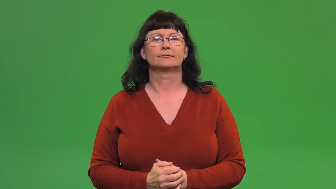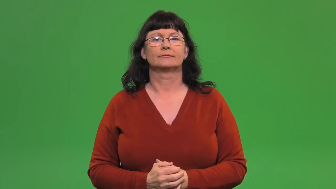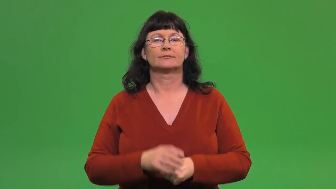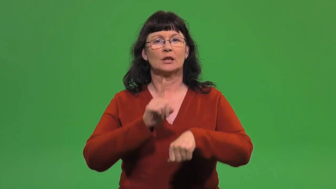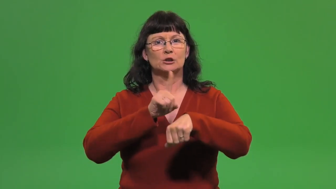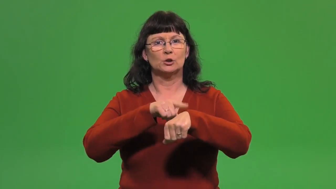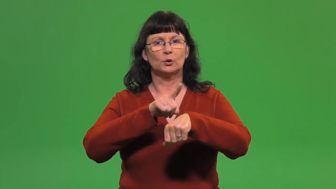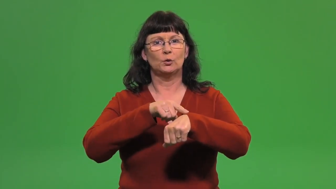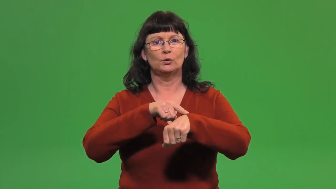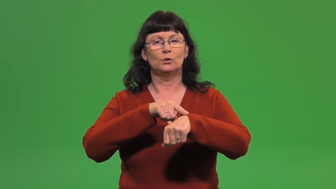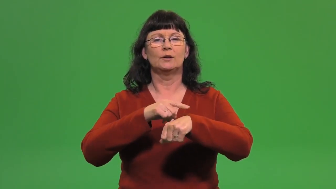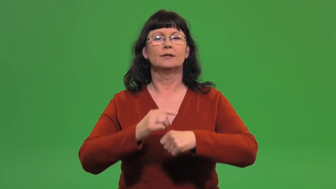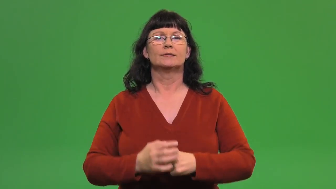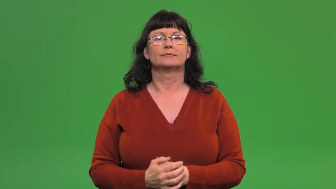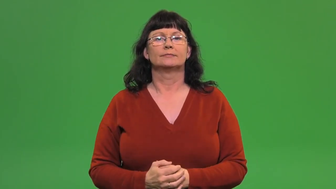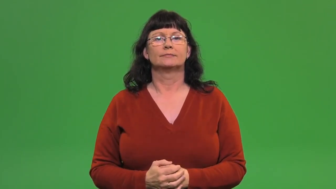Stund